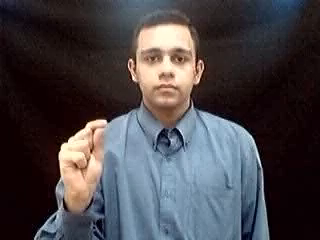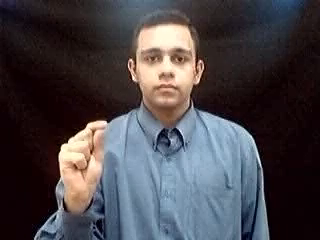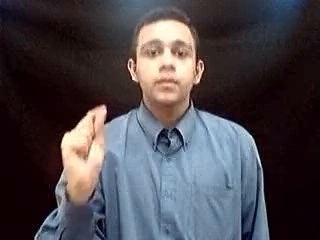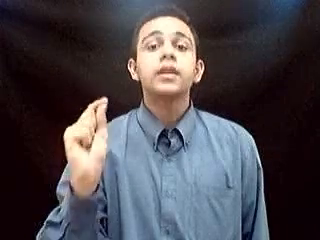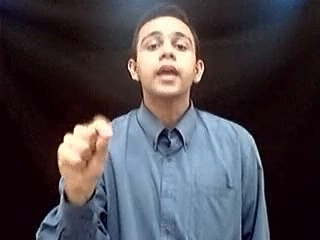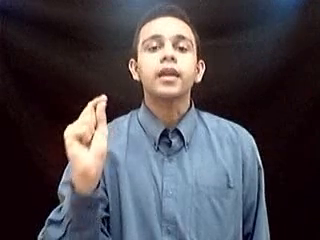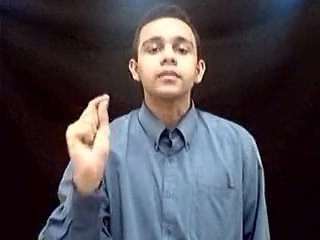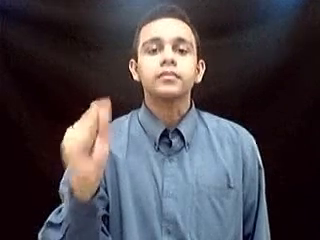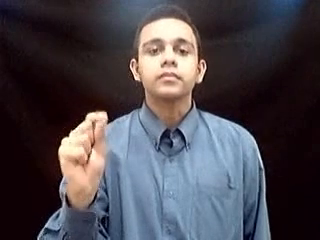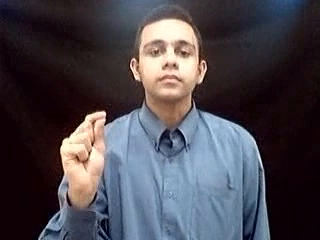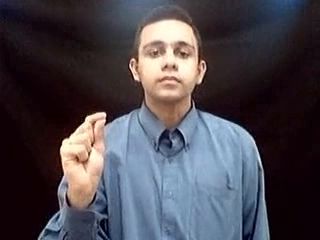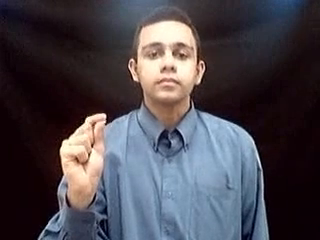quem